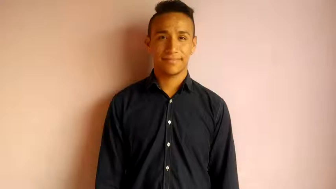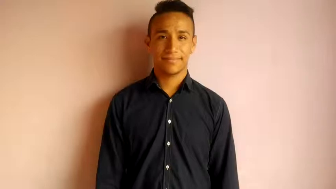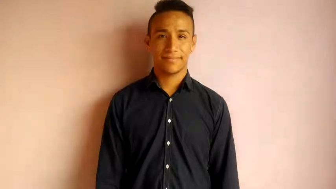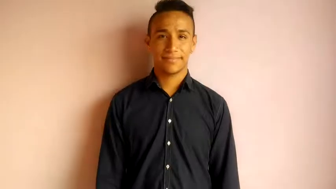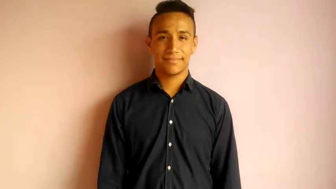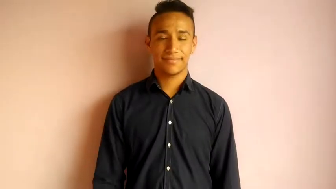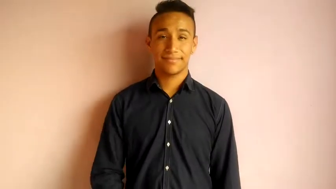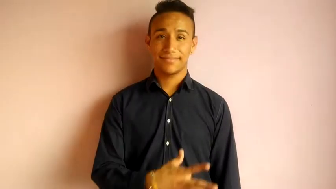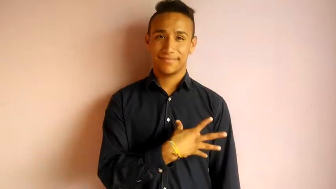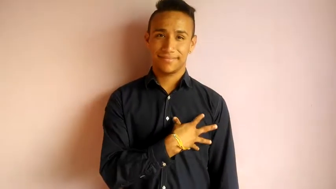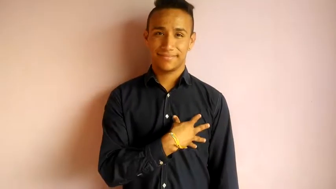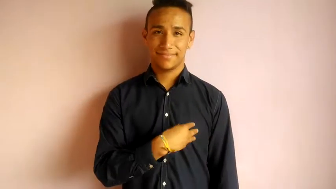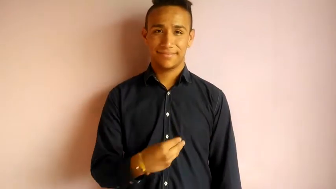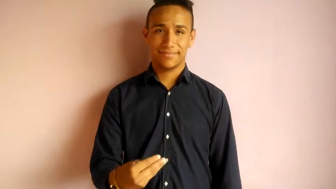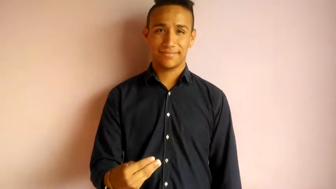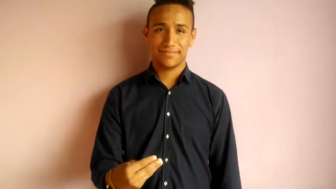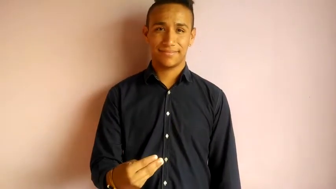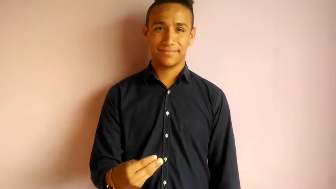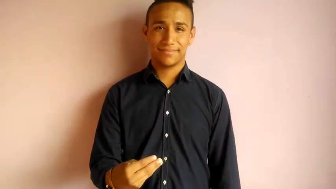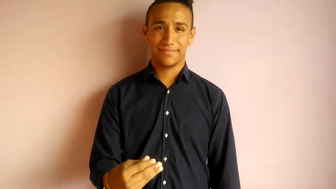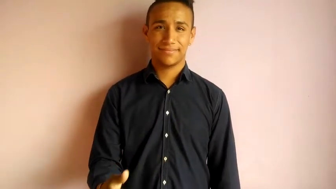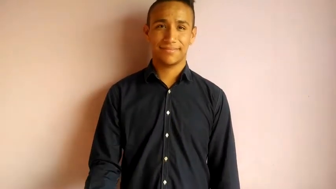1971